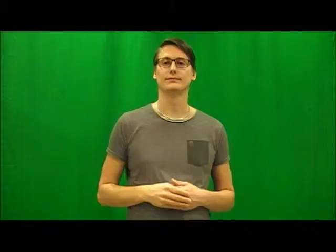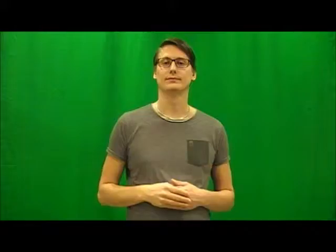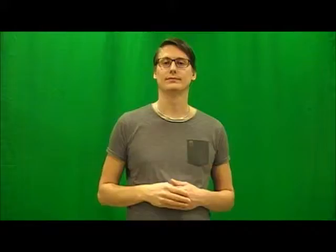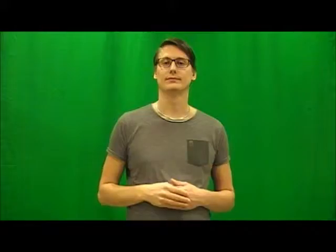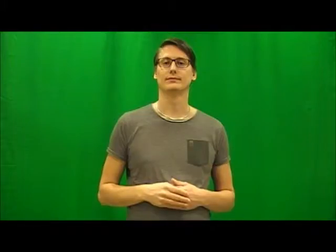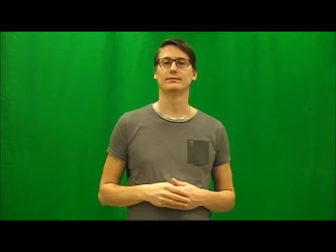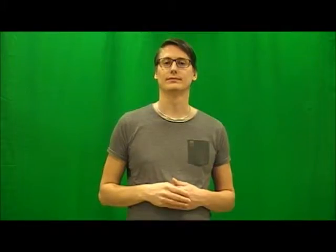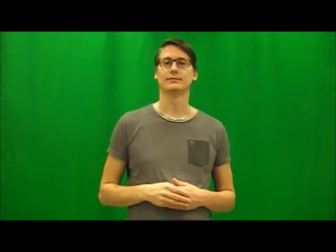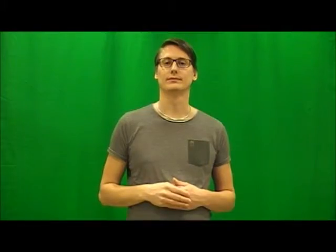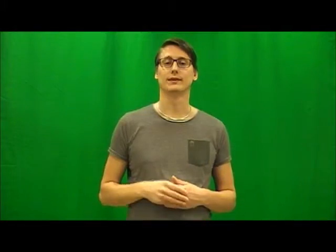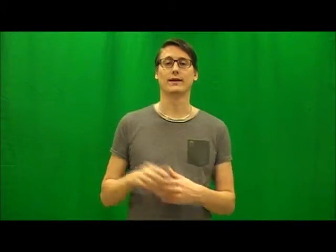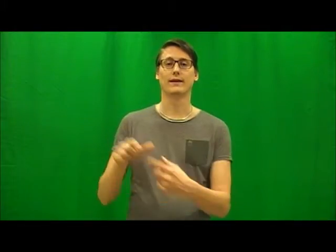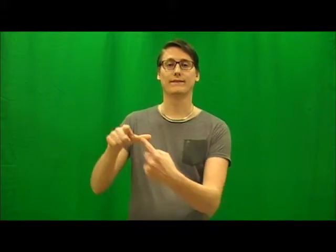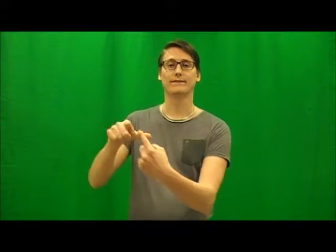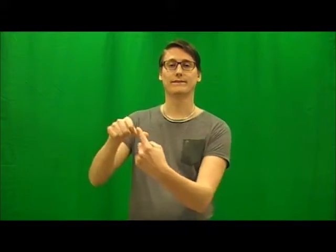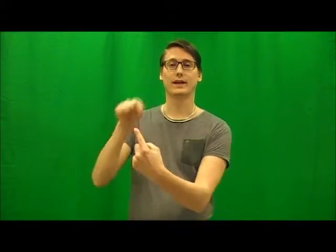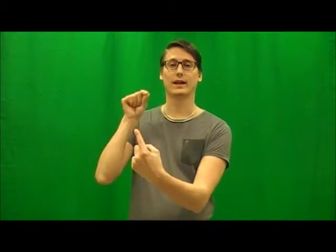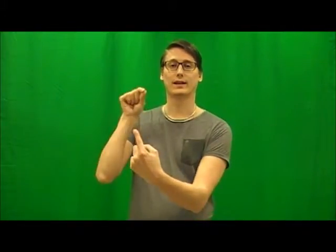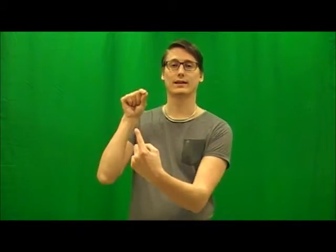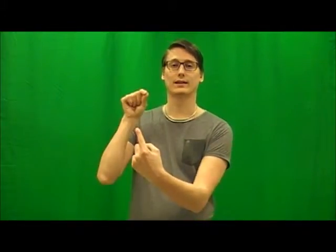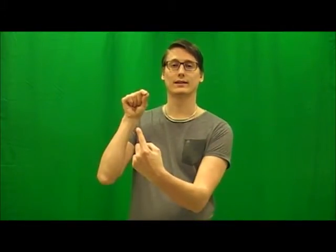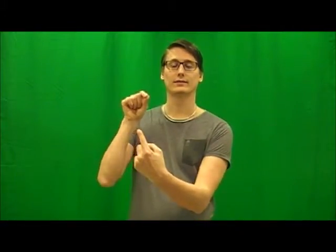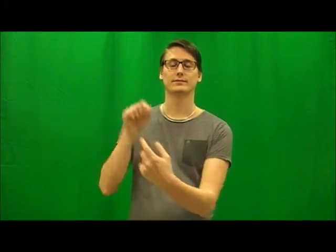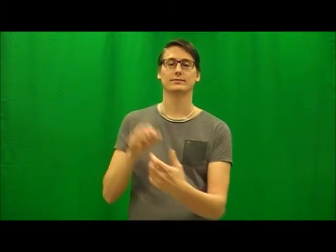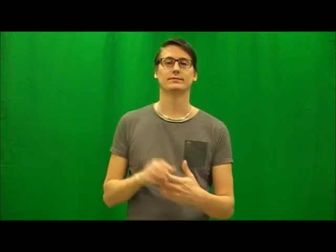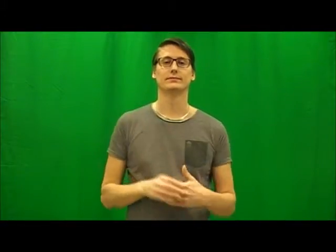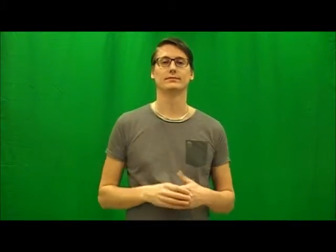VÄLJA